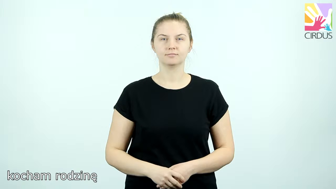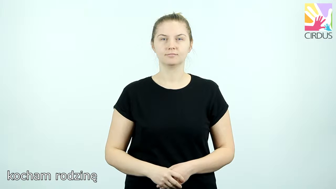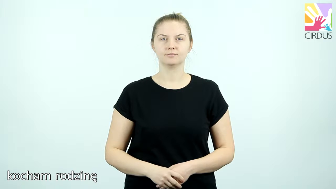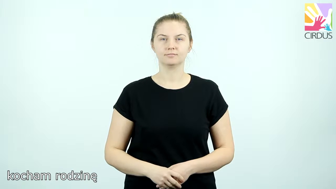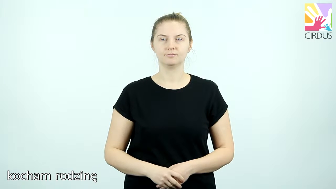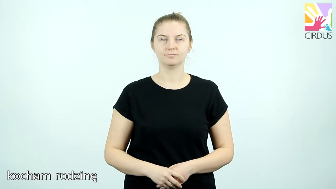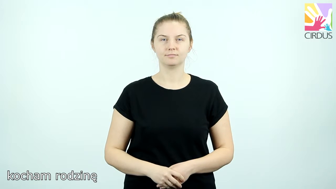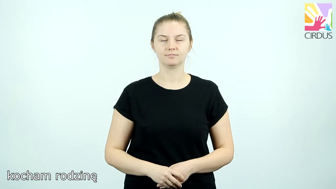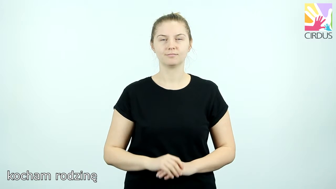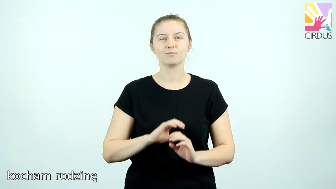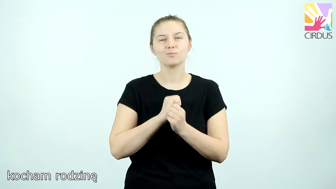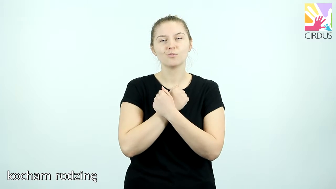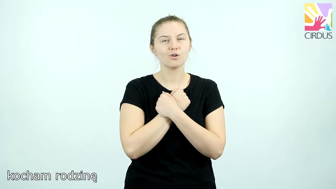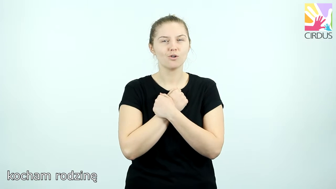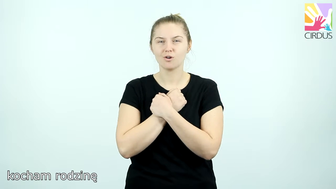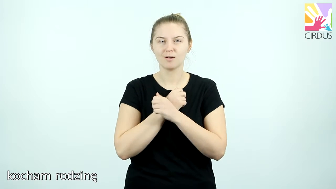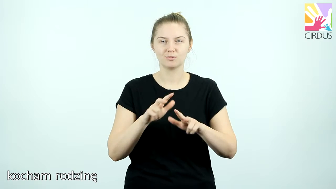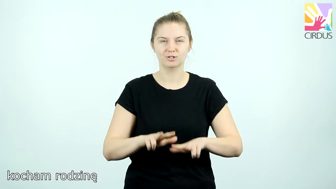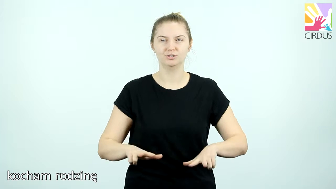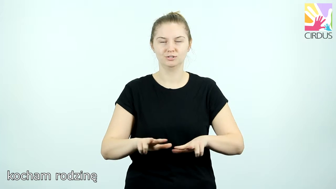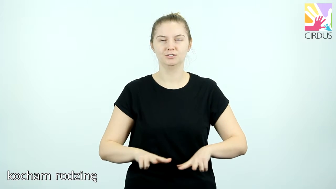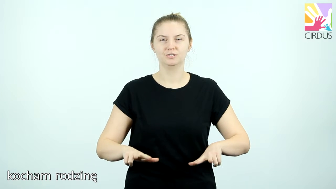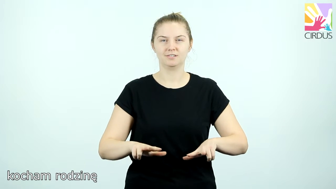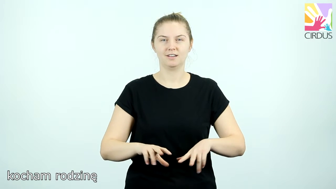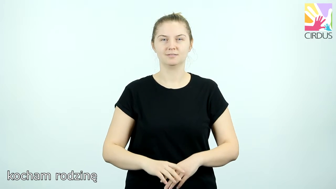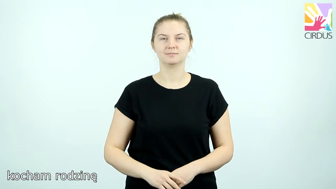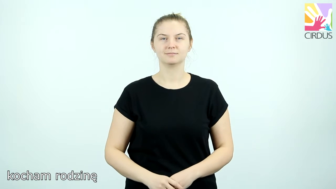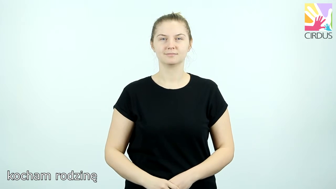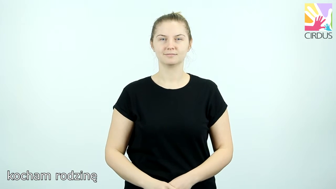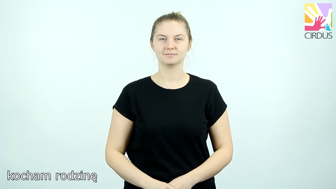kocham rodzinę